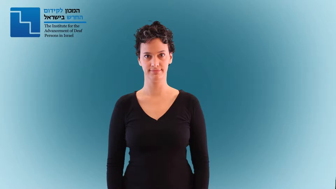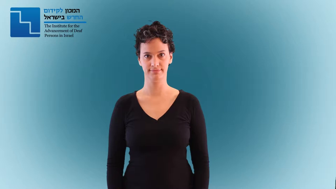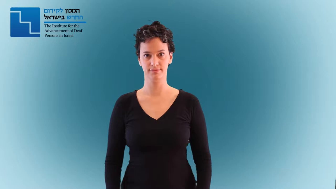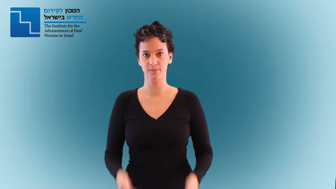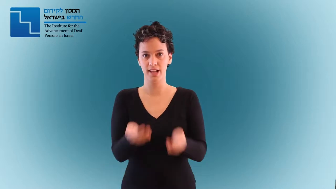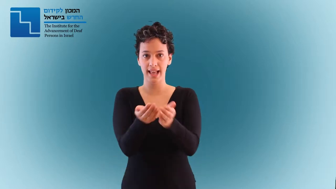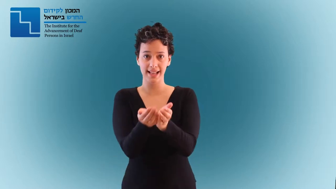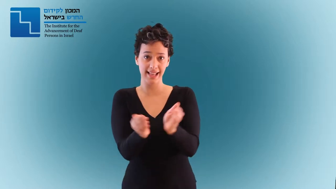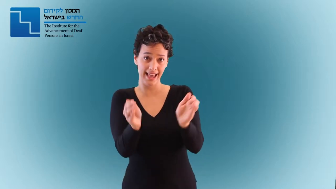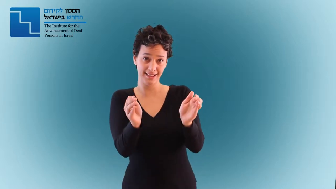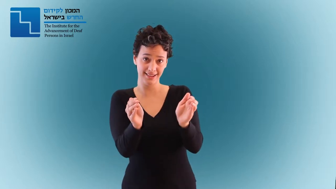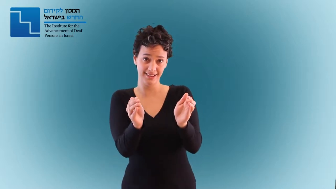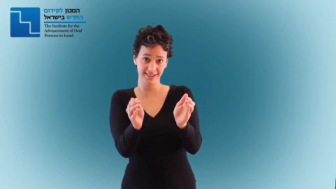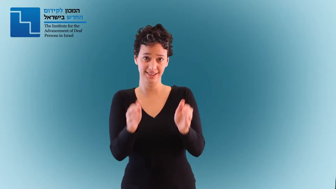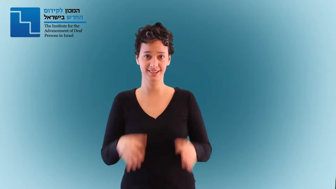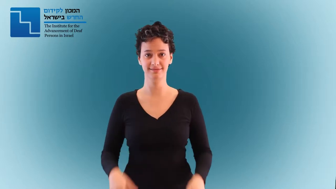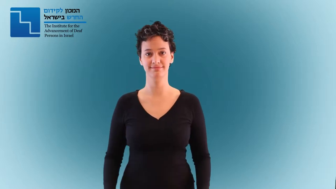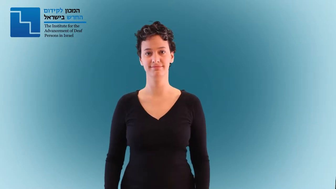קן